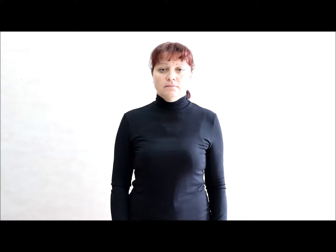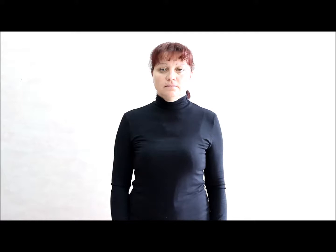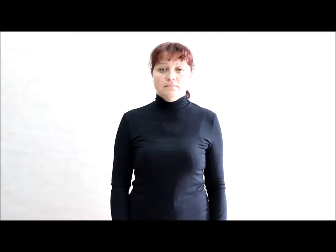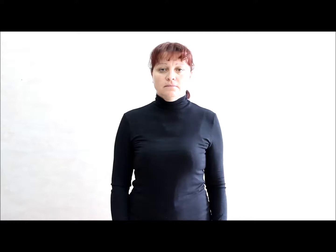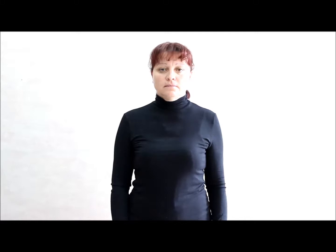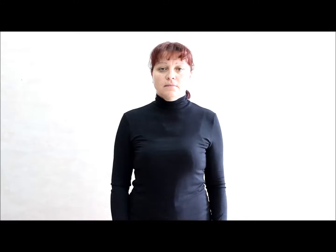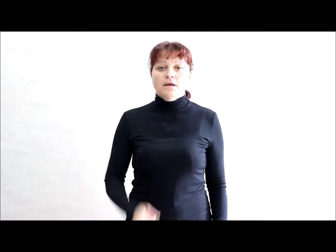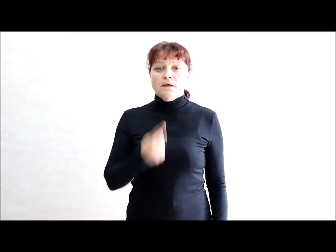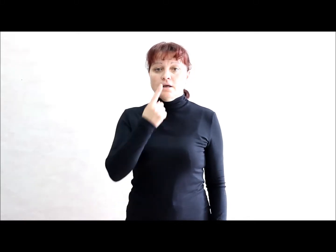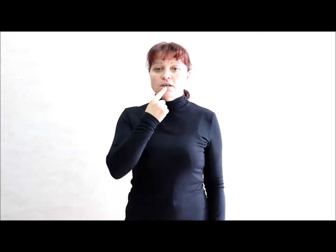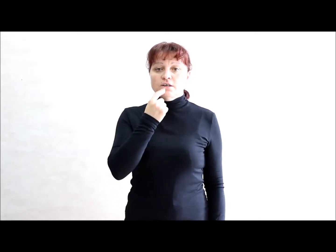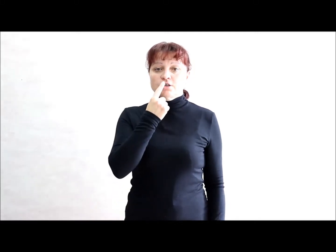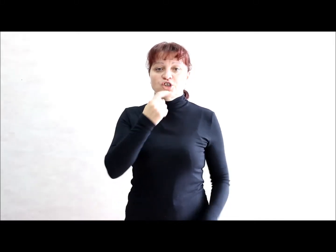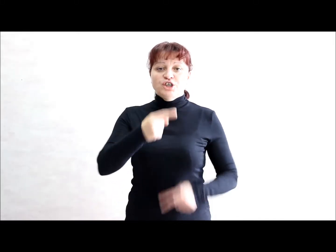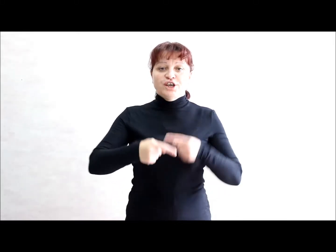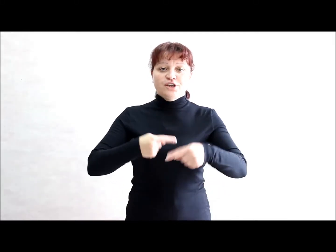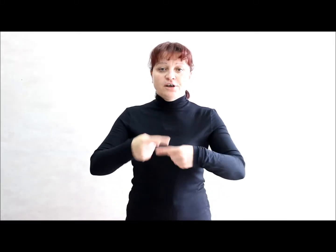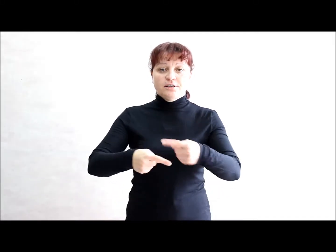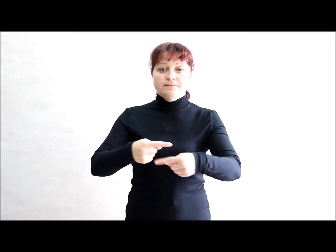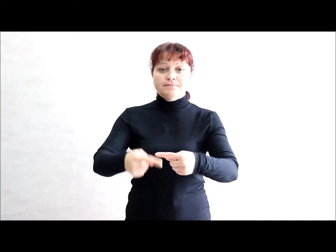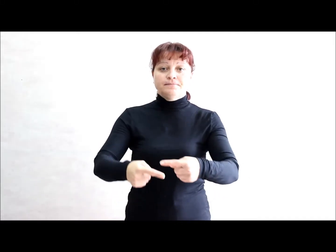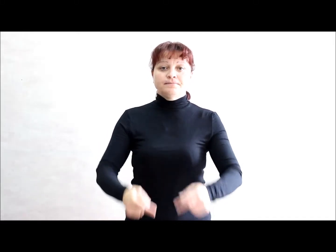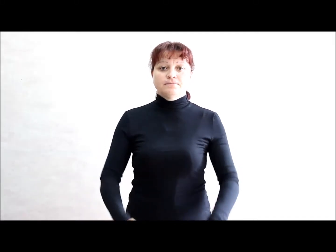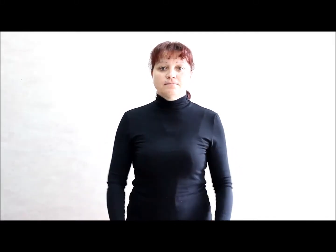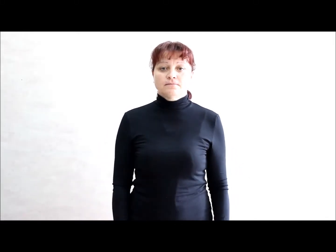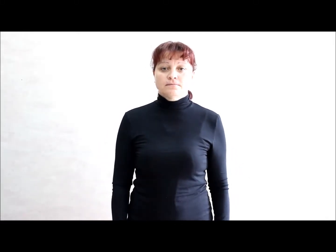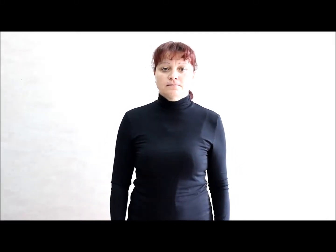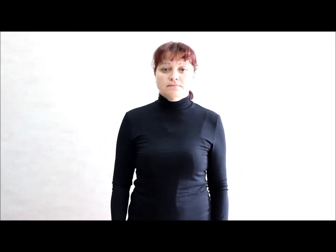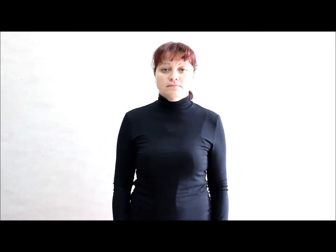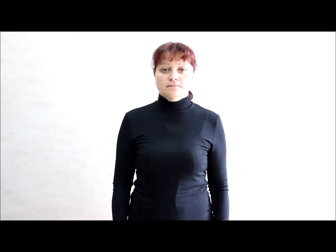Genetică